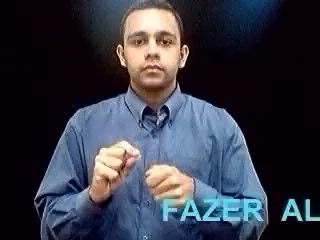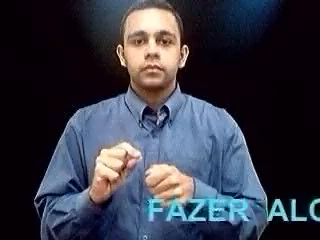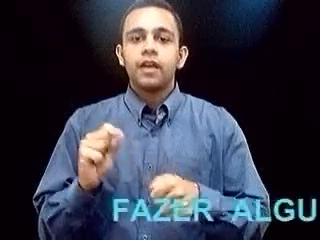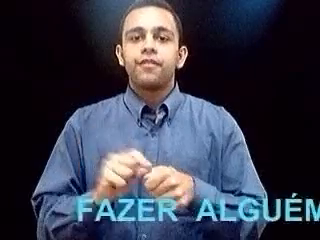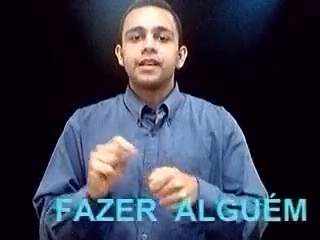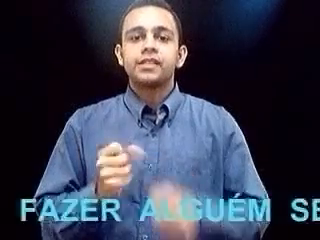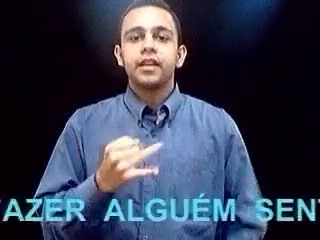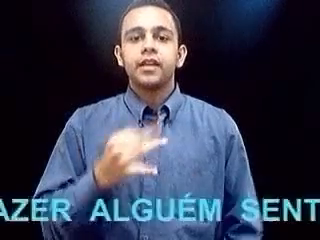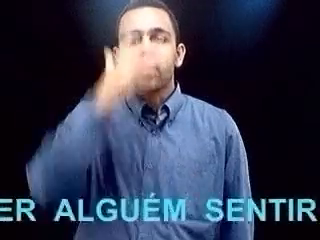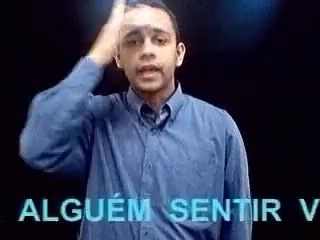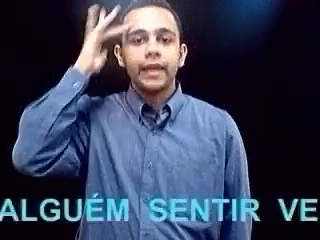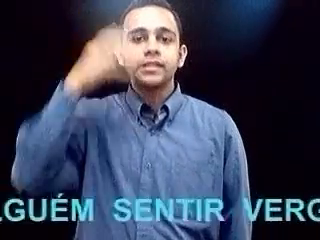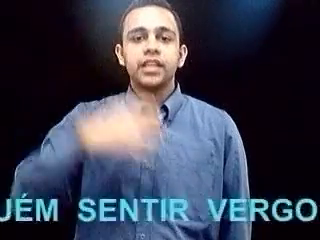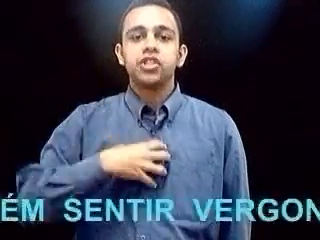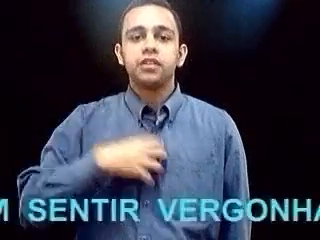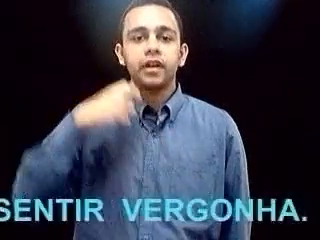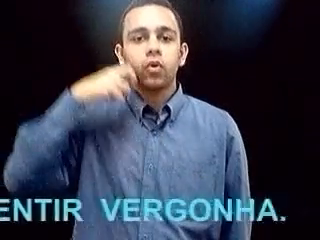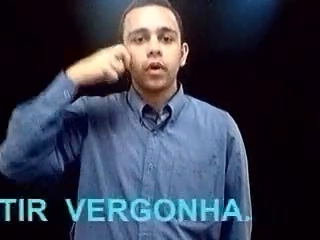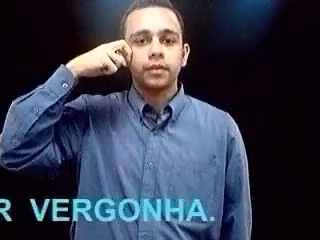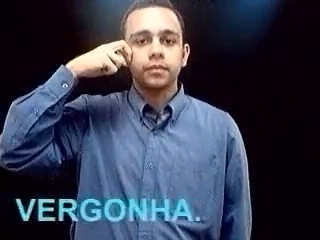eenvergonhar